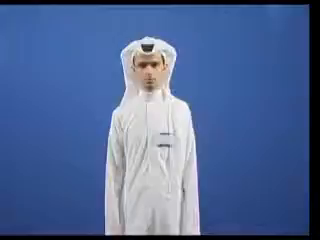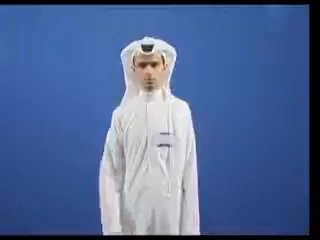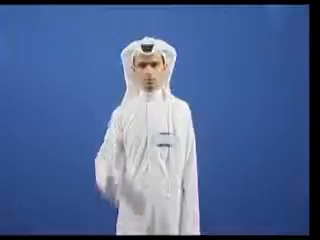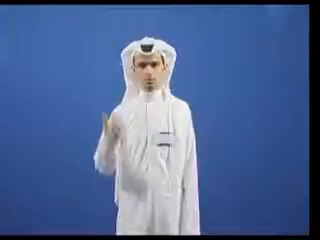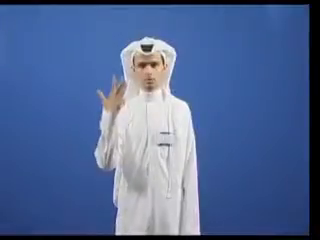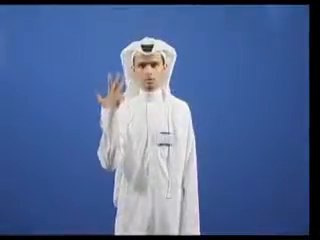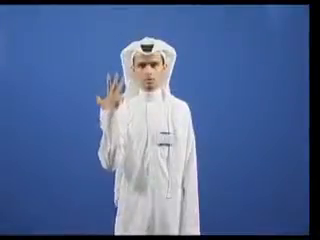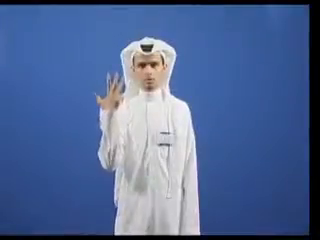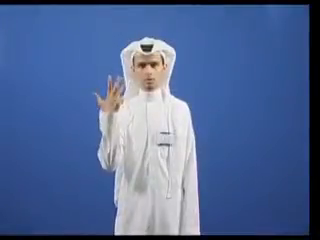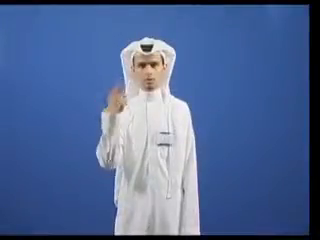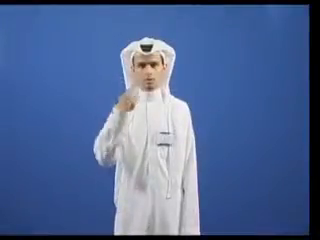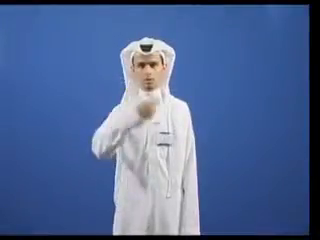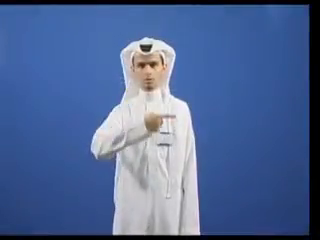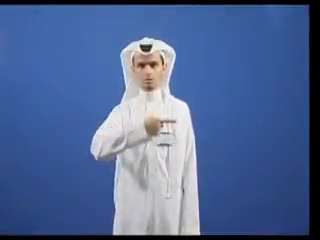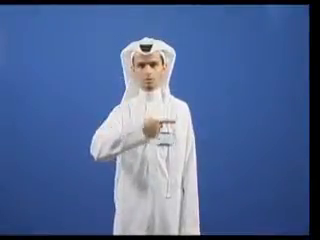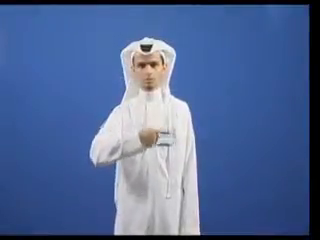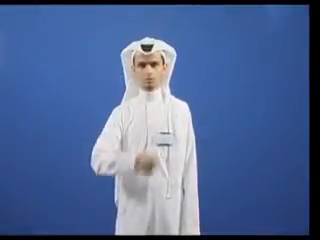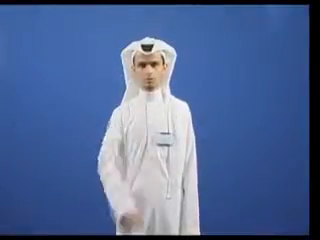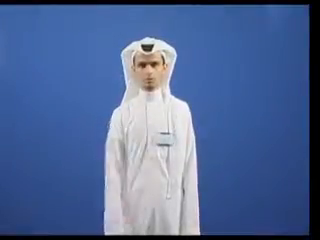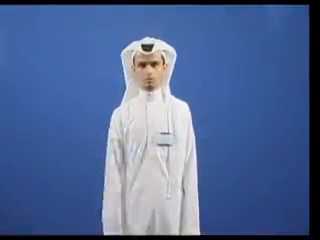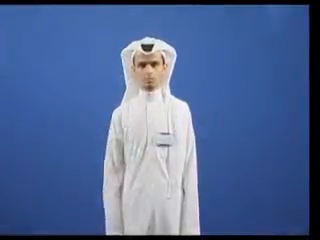تسعة عشر